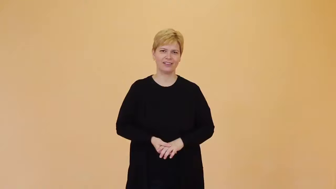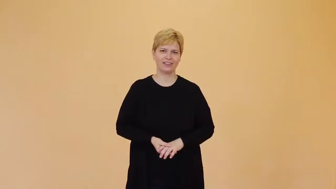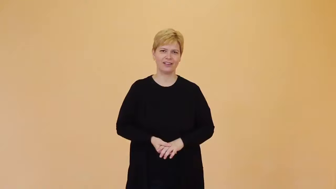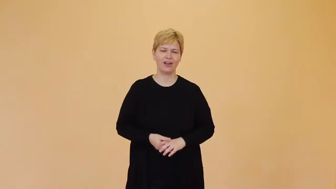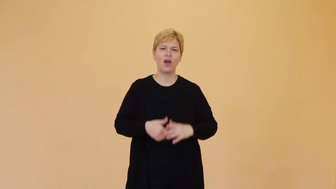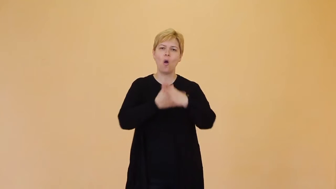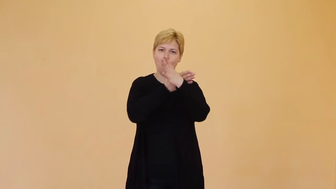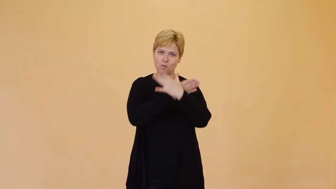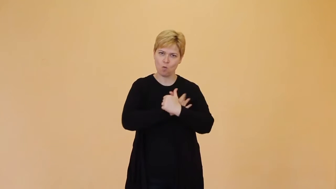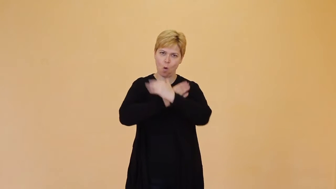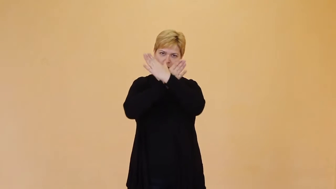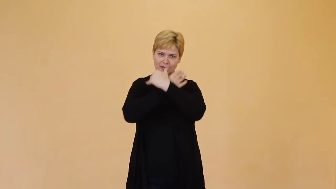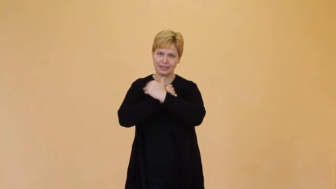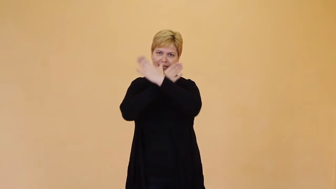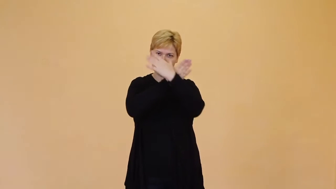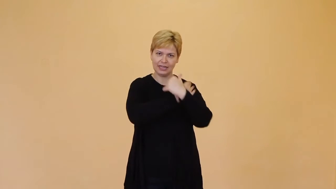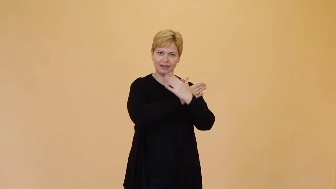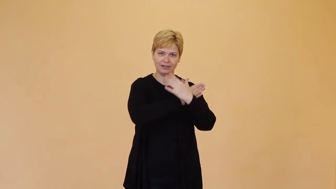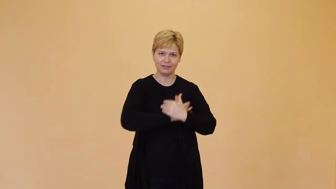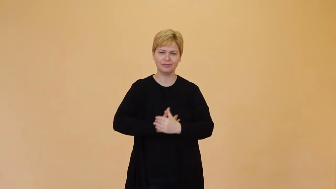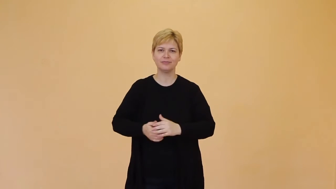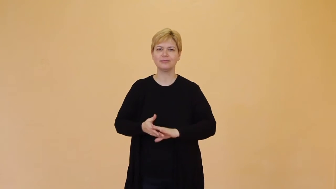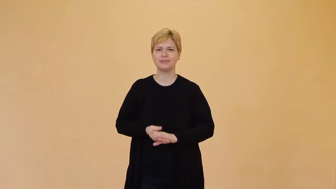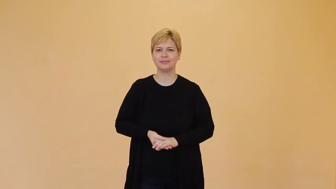motýľ